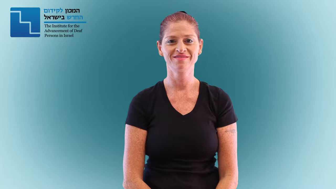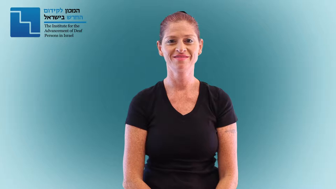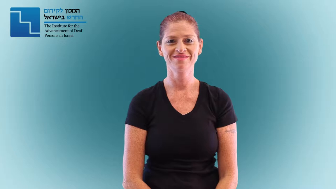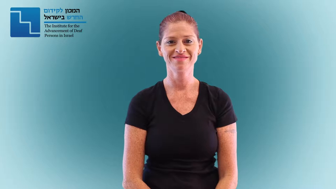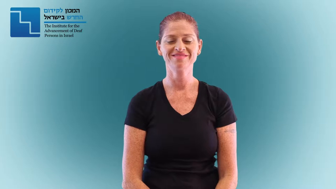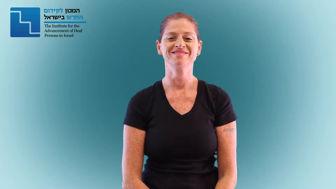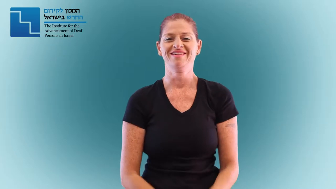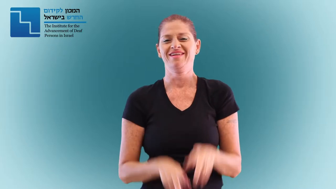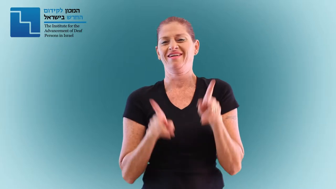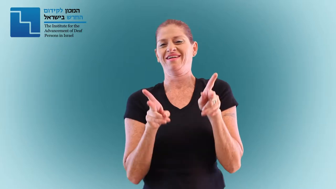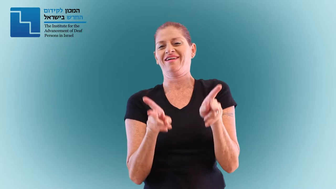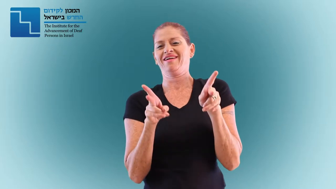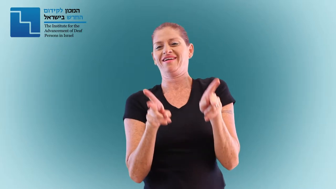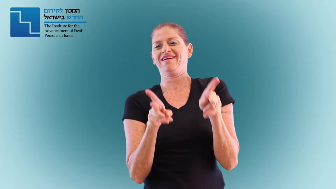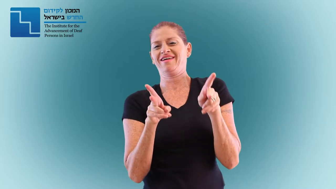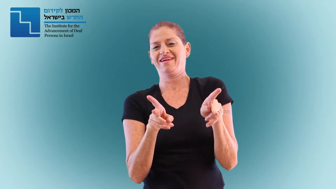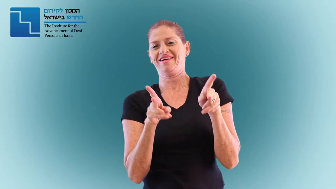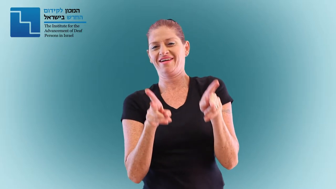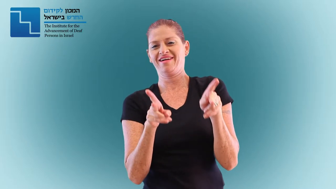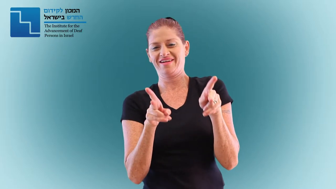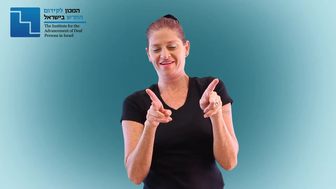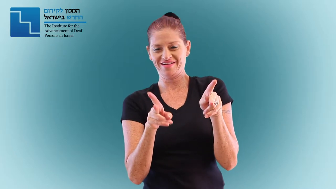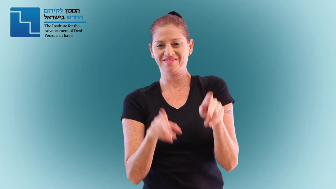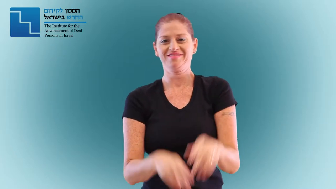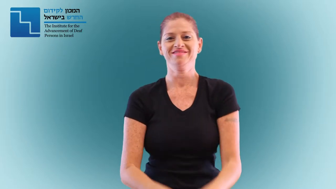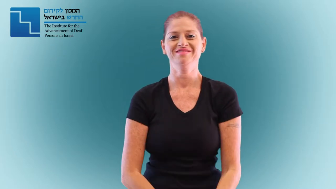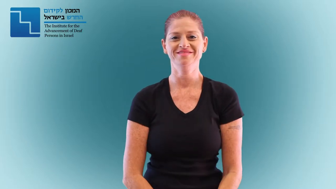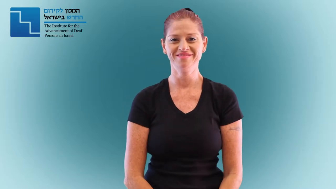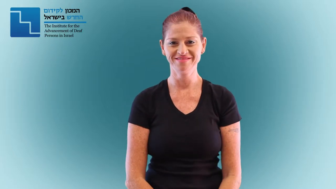לצחוק